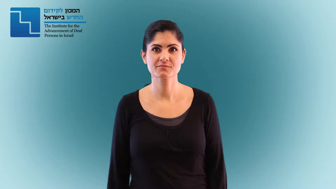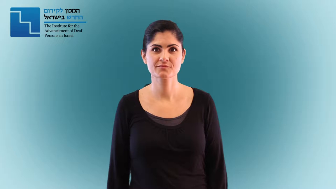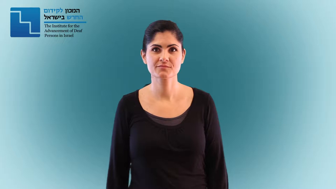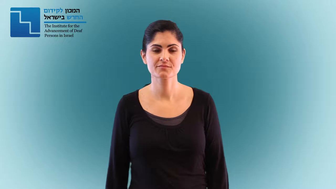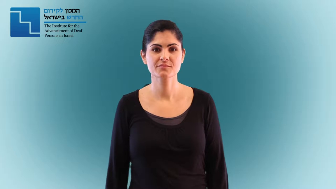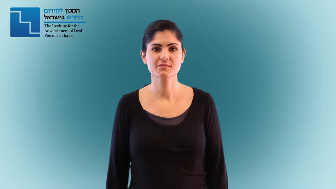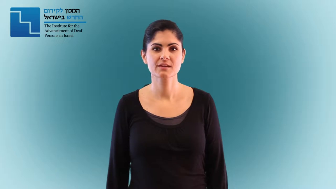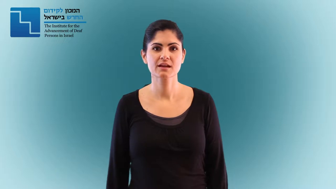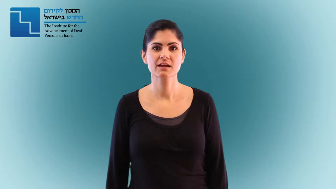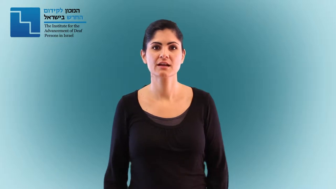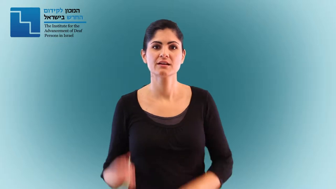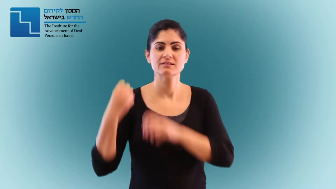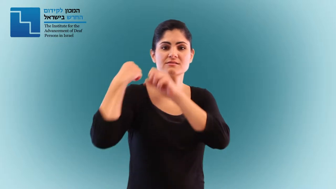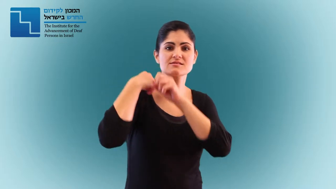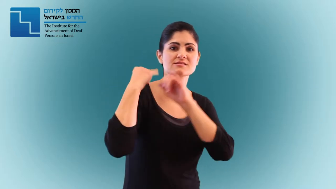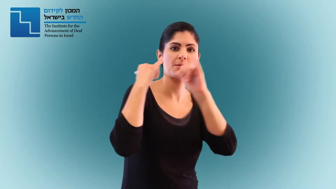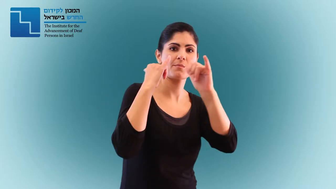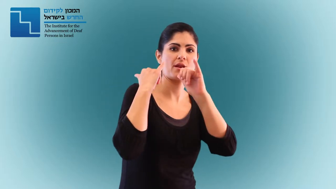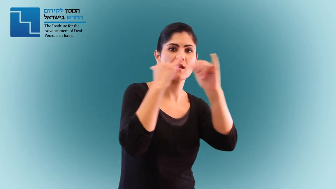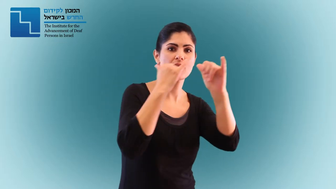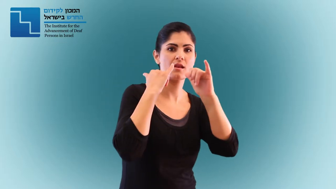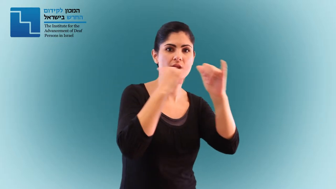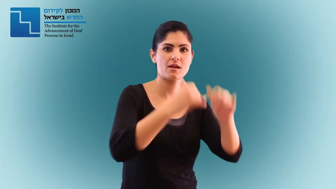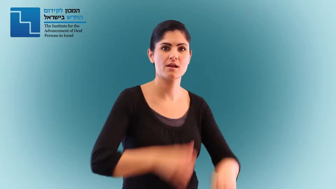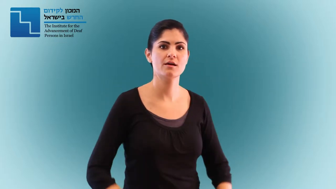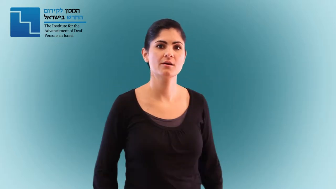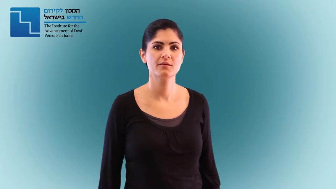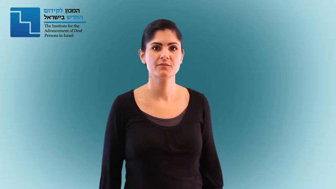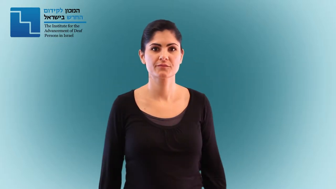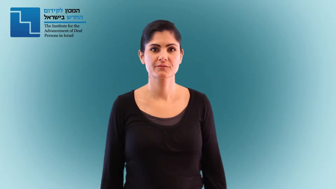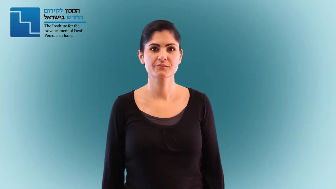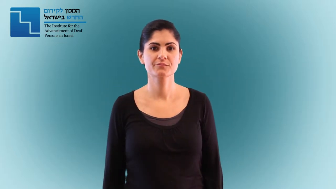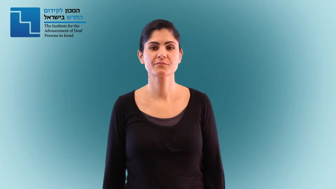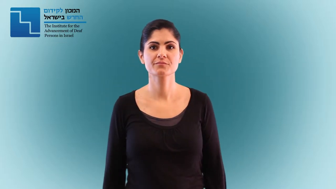סבל